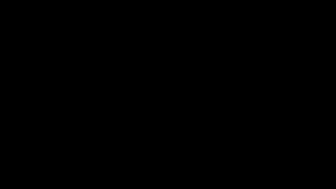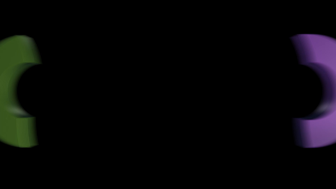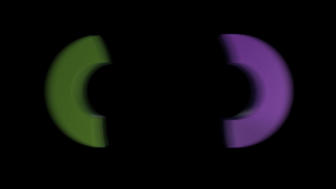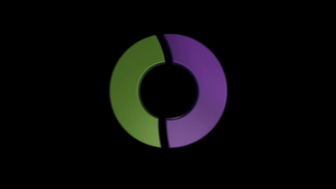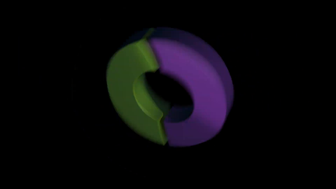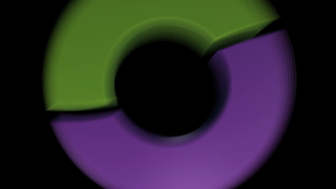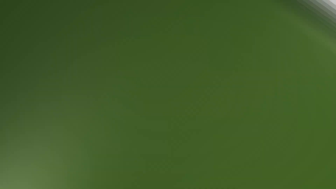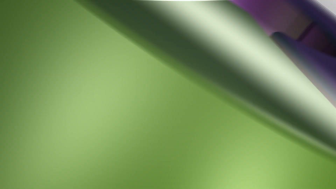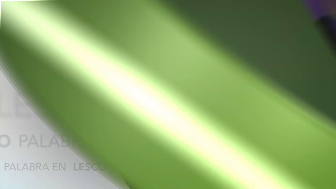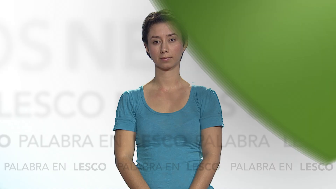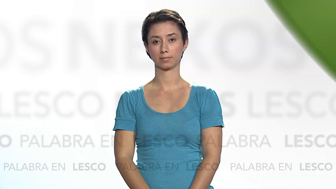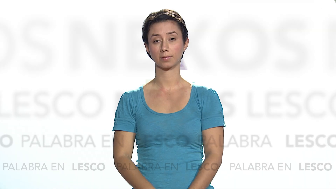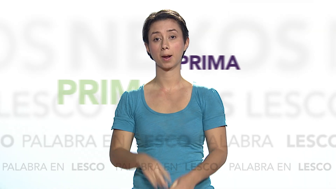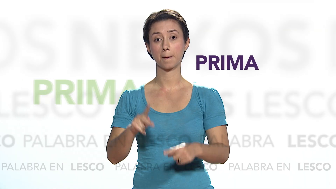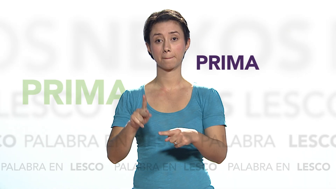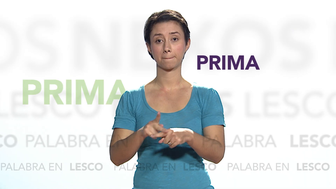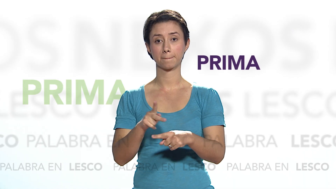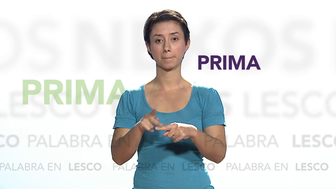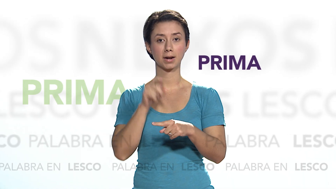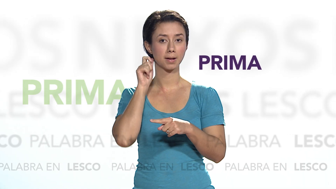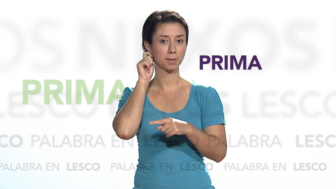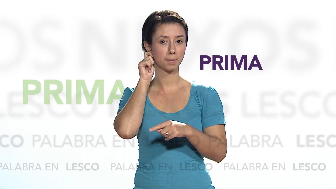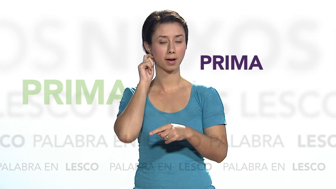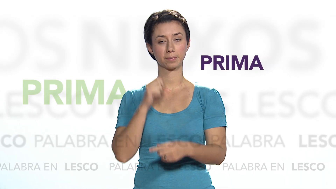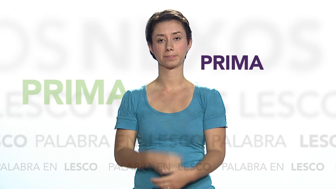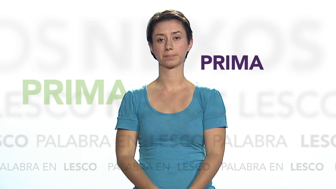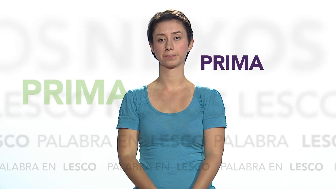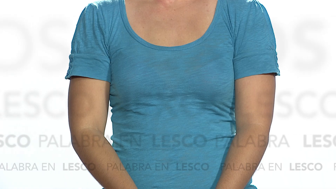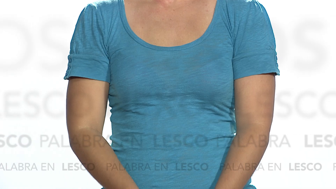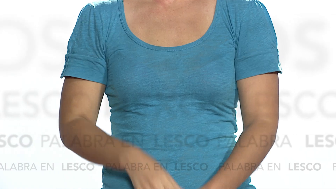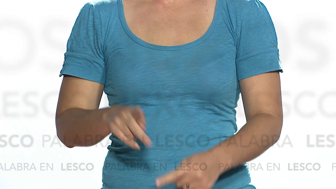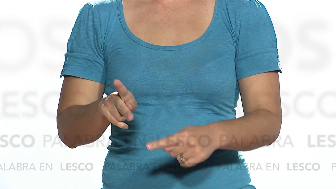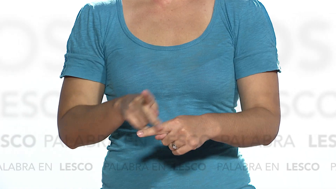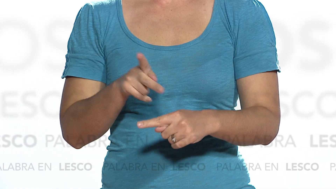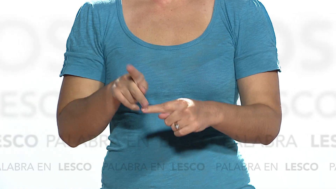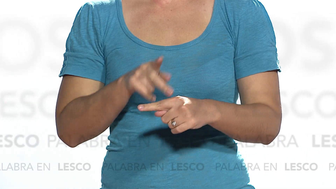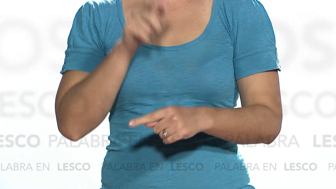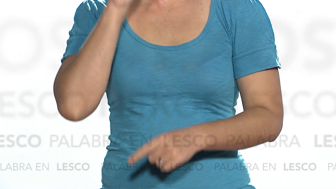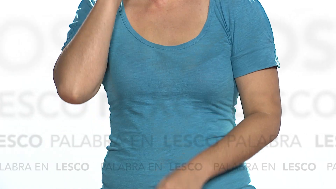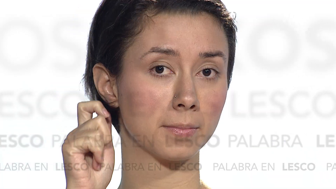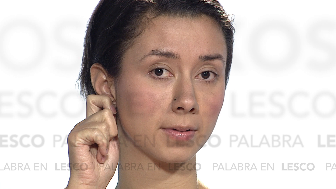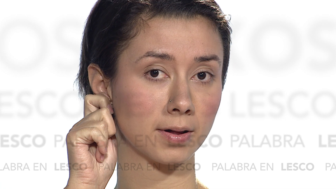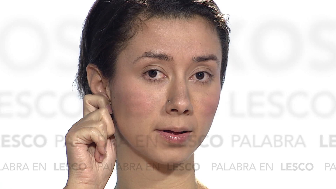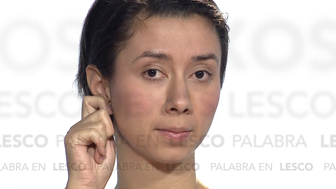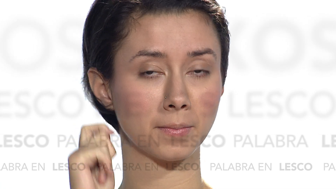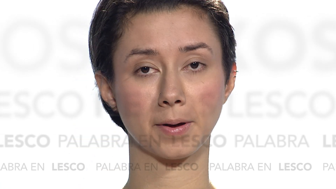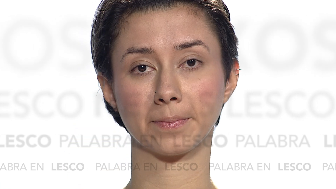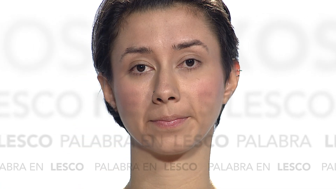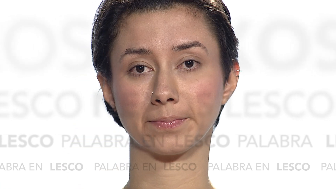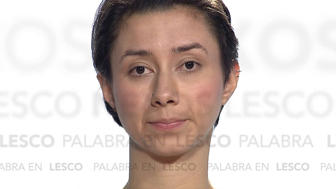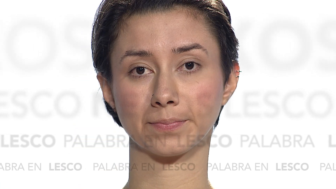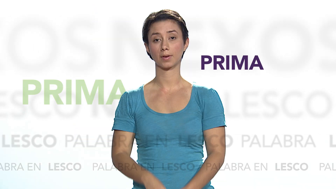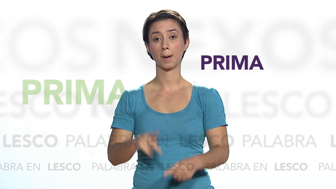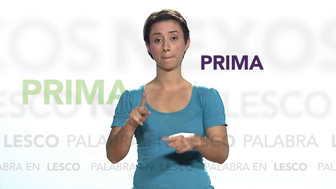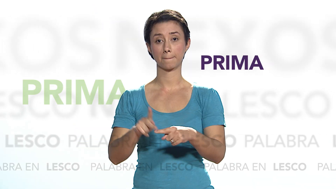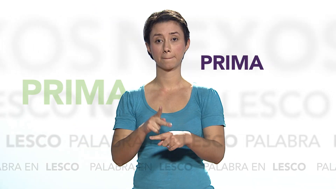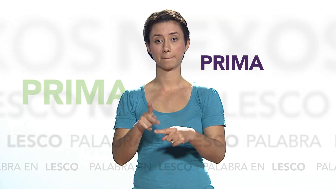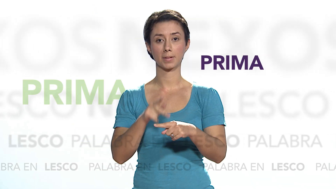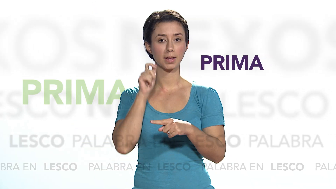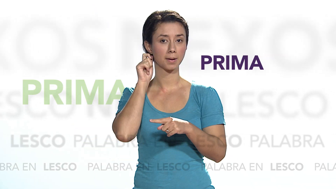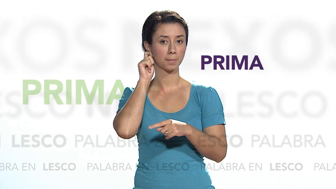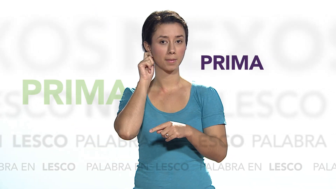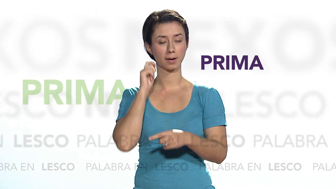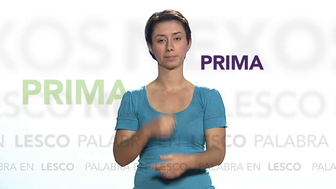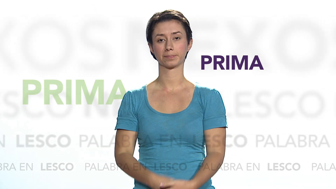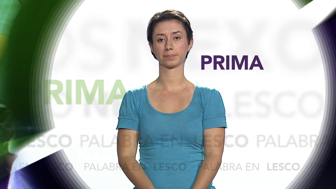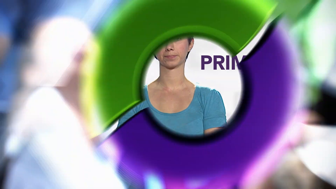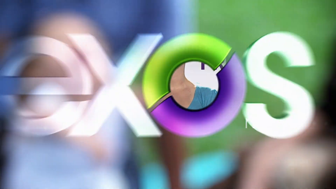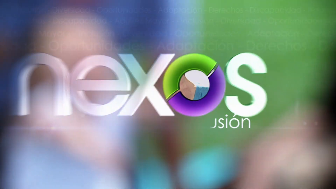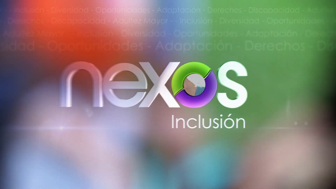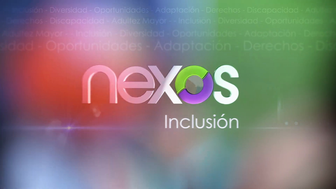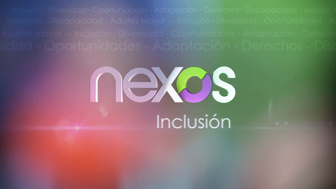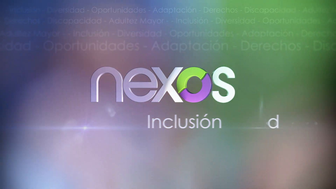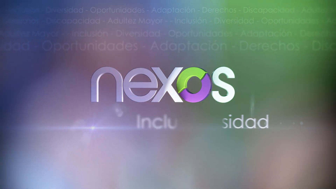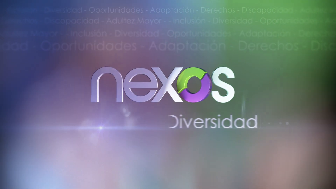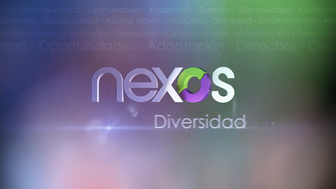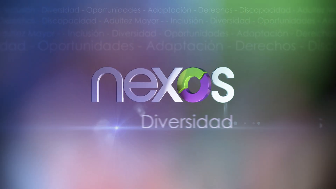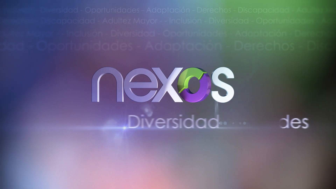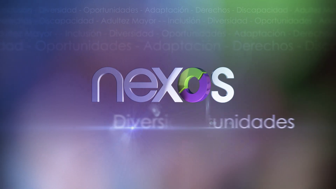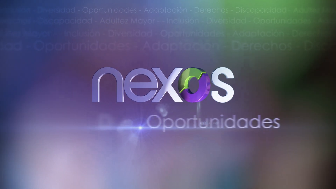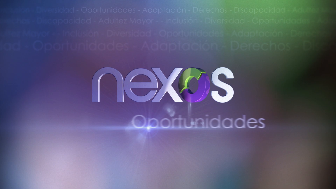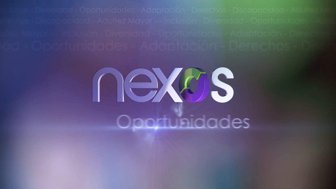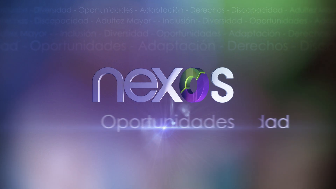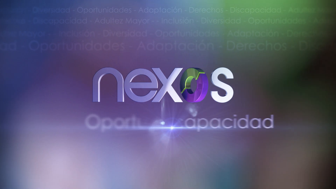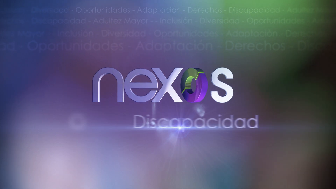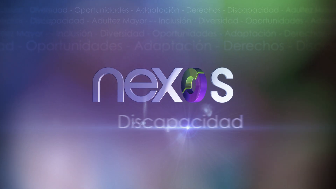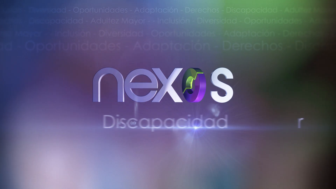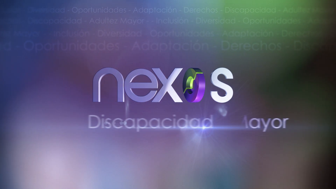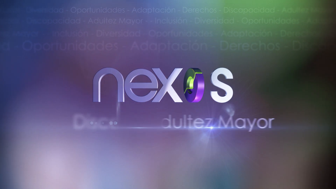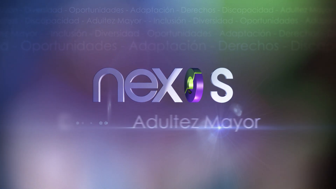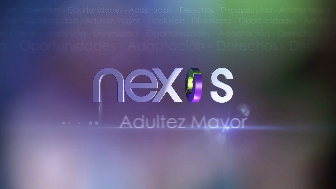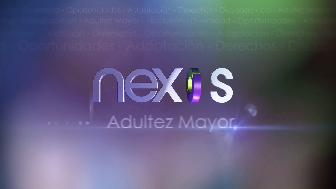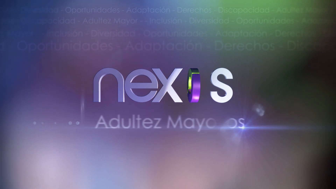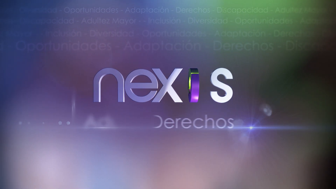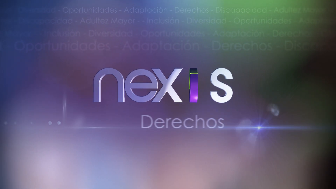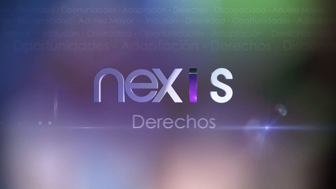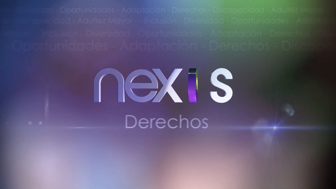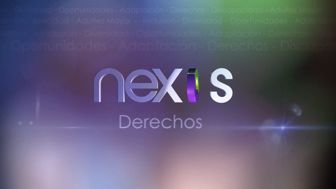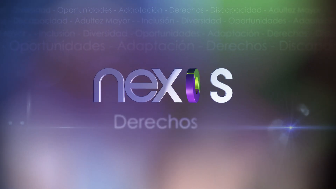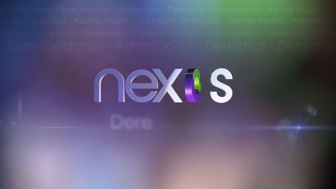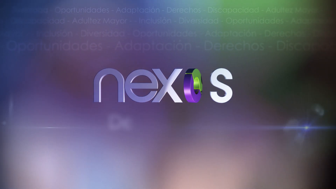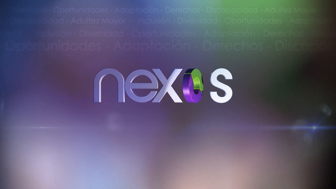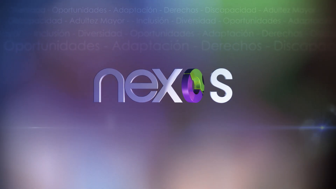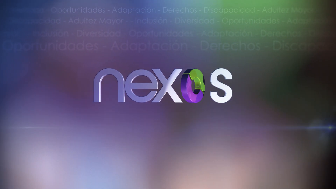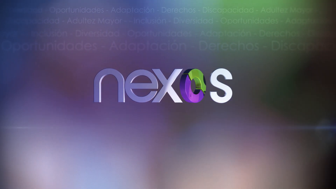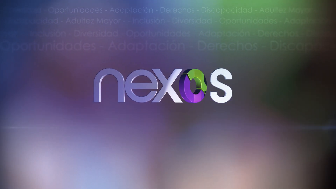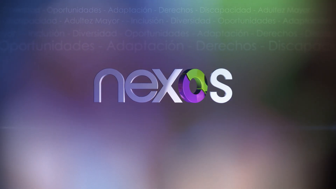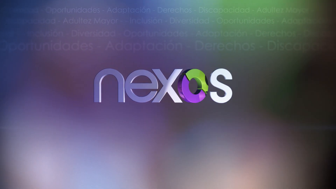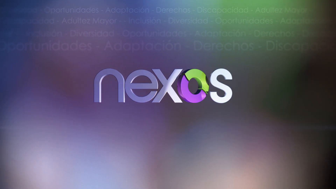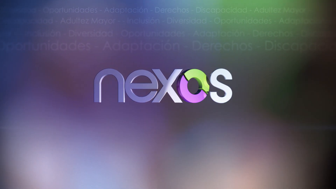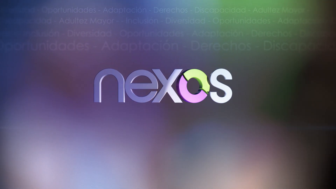Prima